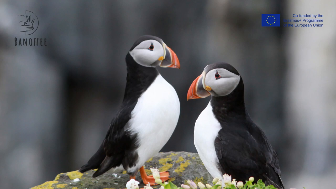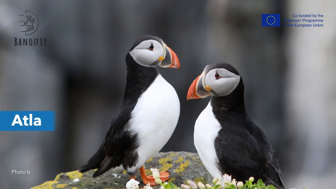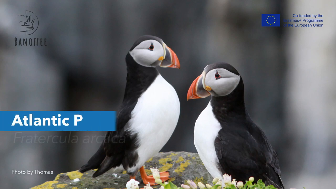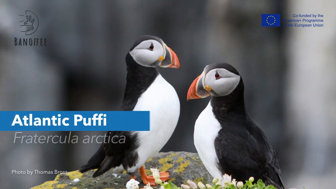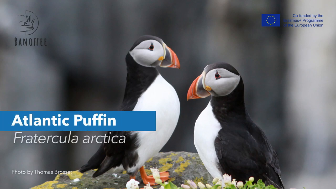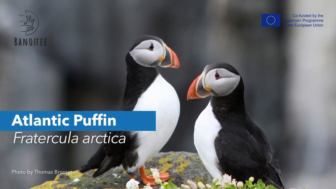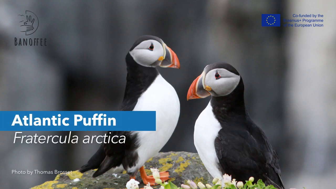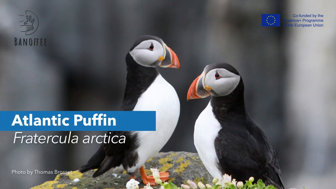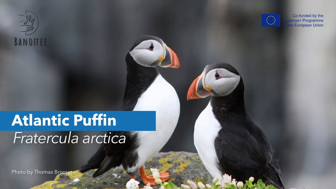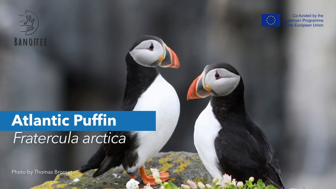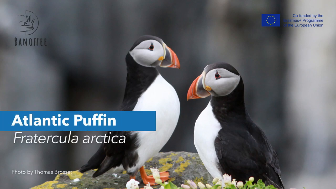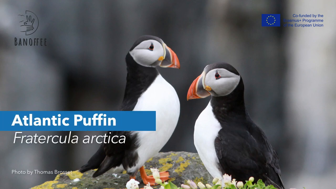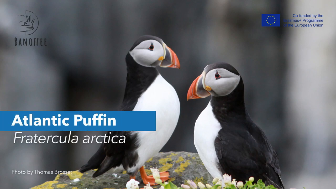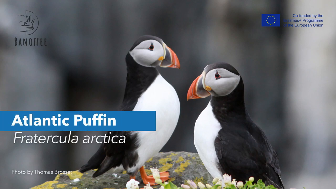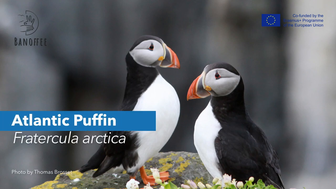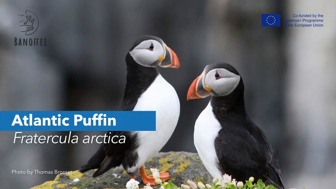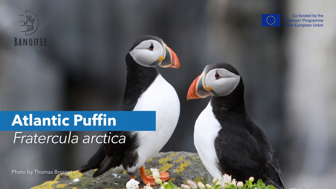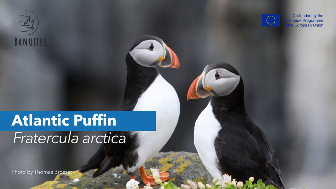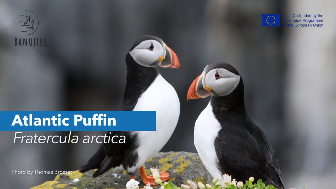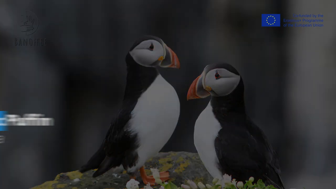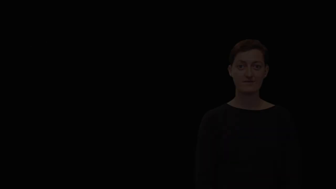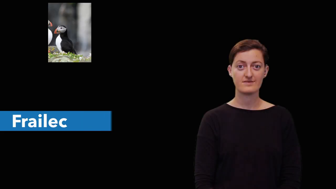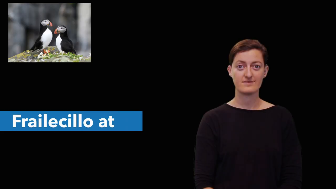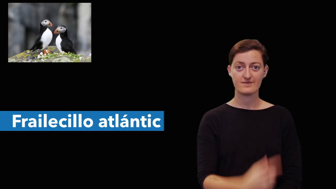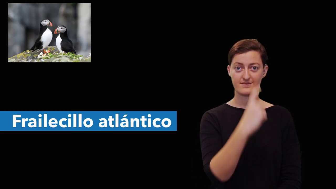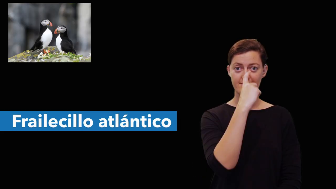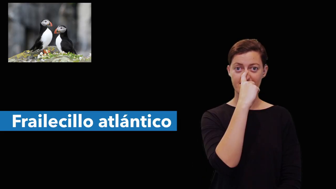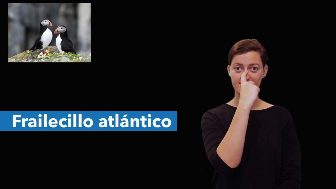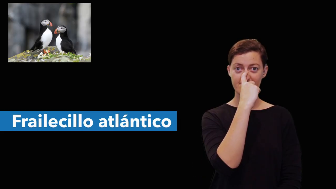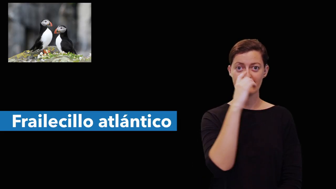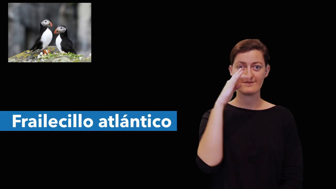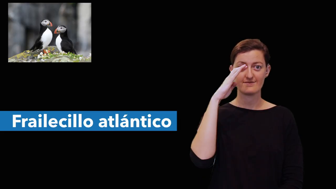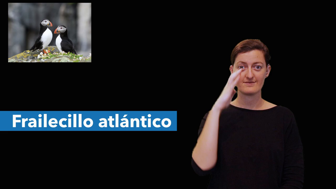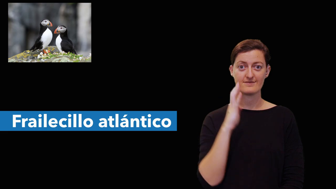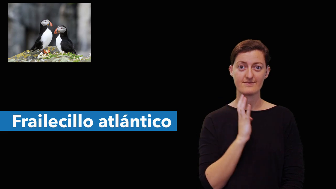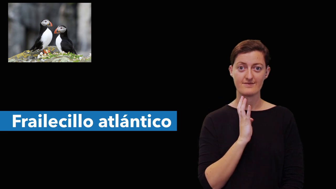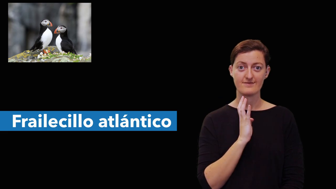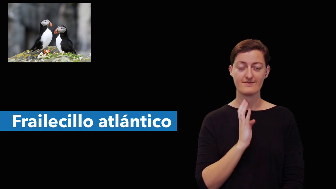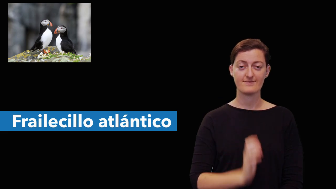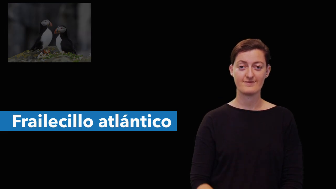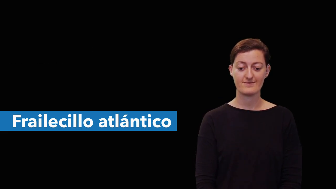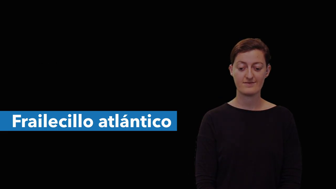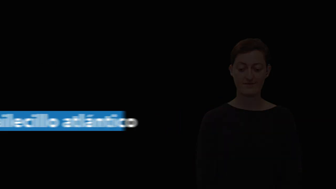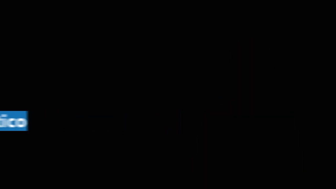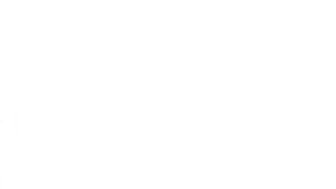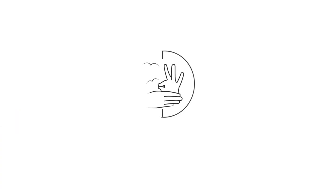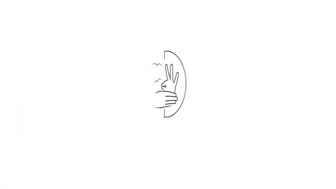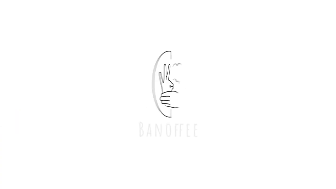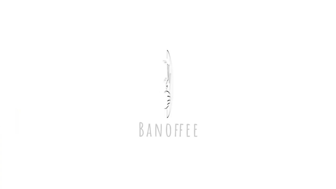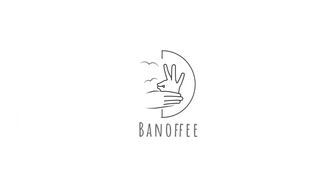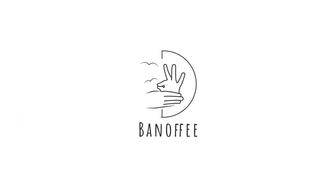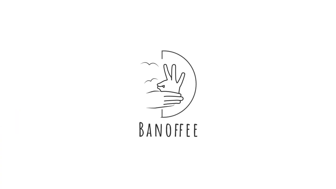Frailecillo atlántico